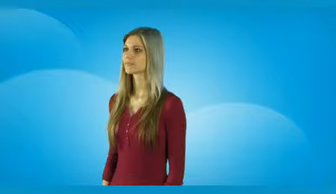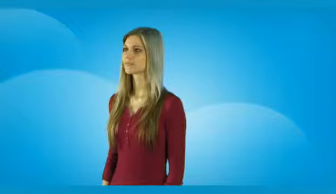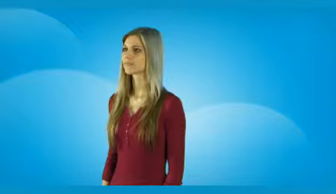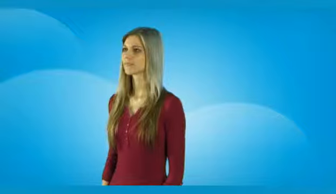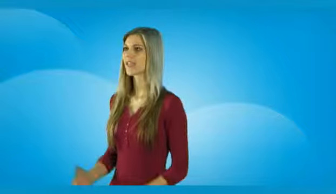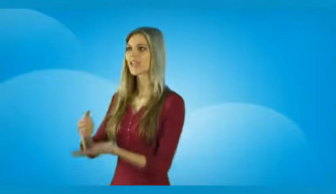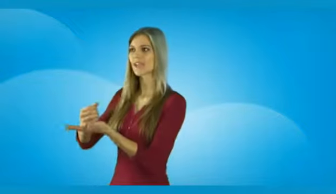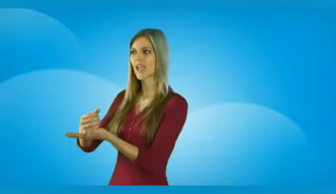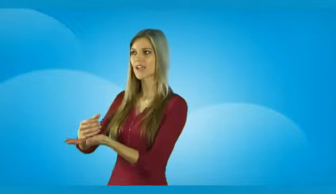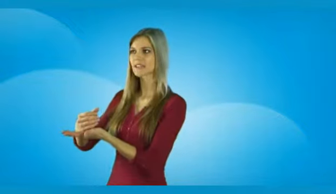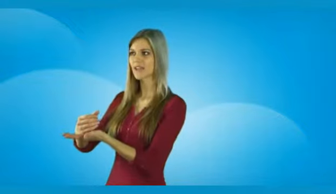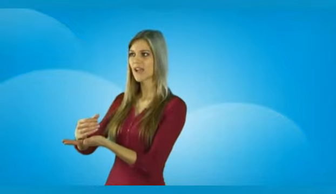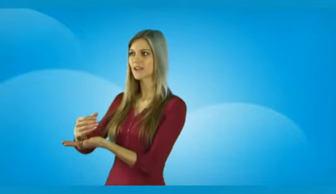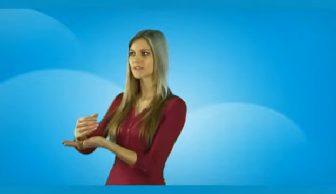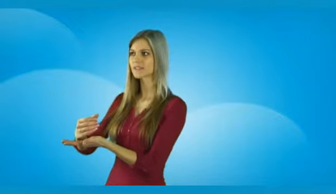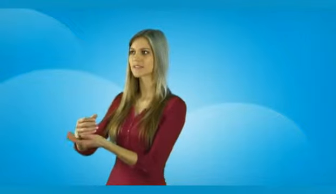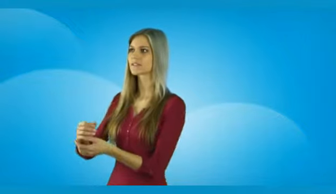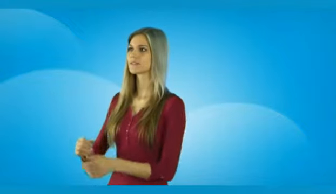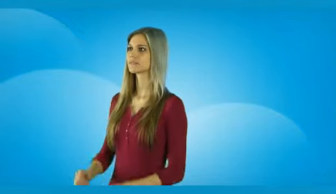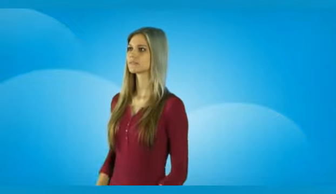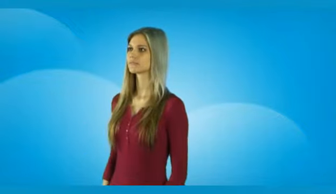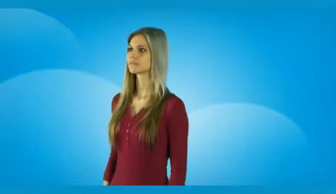Kehely